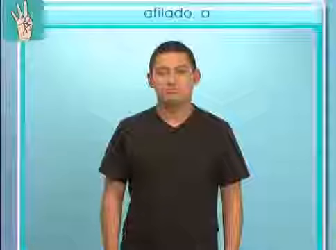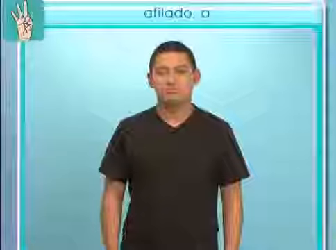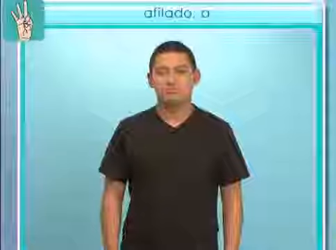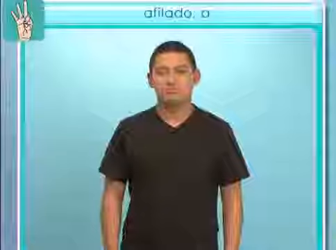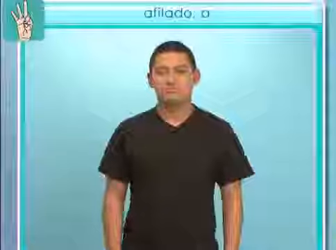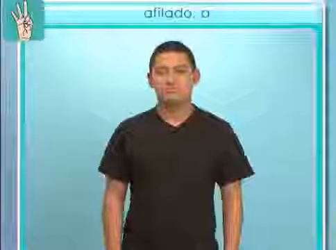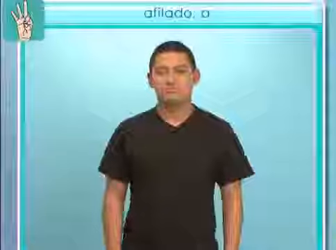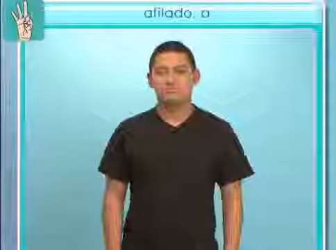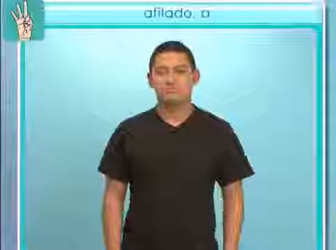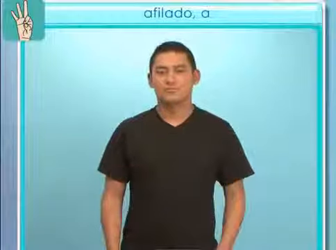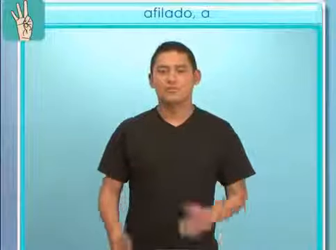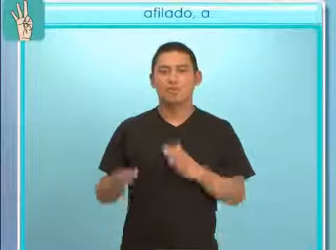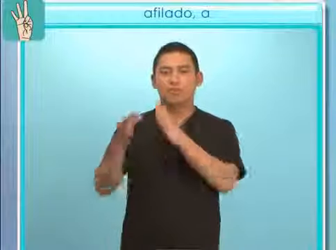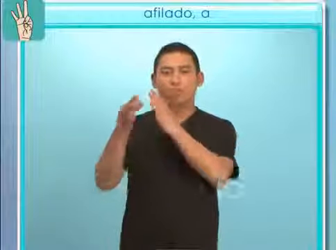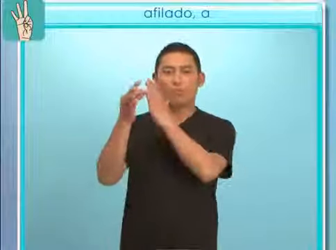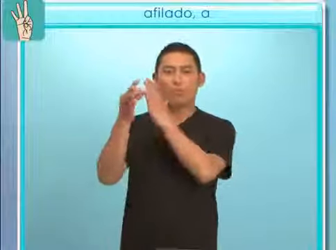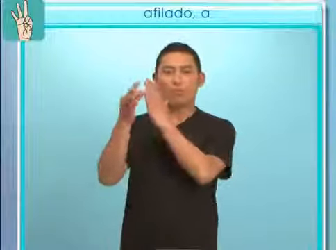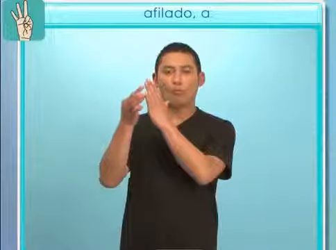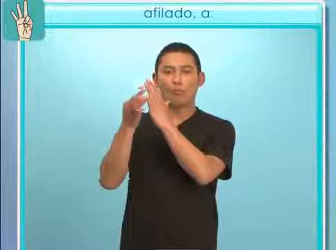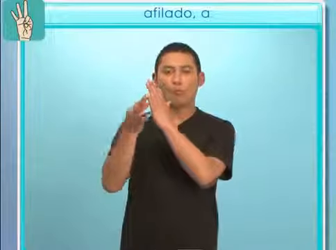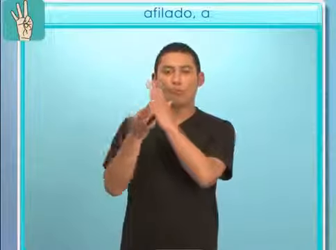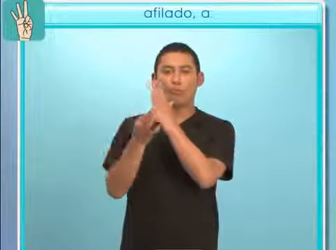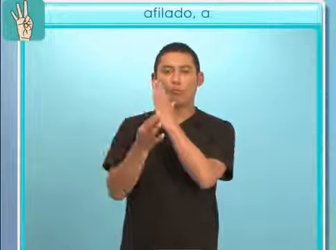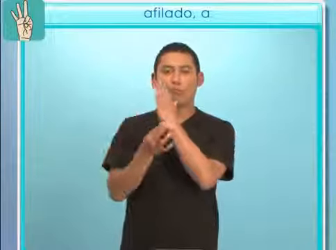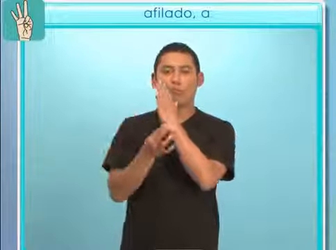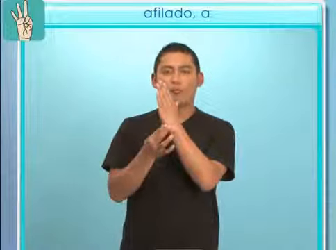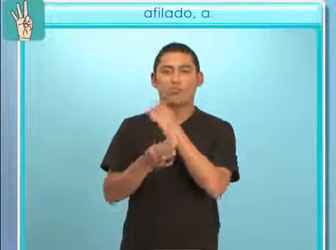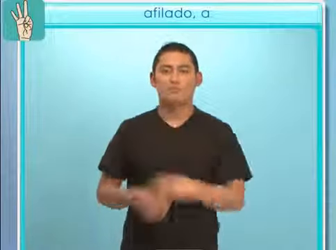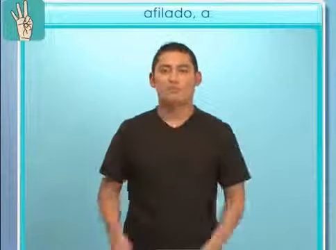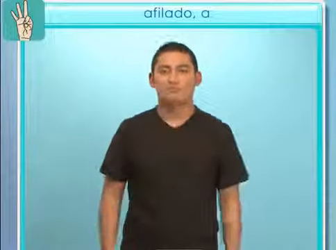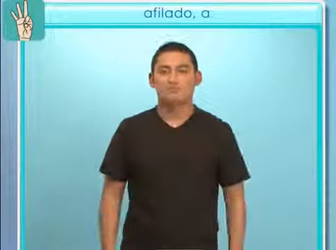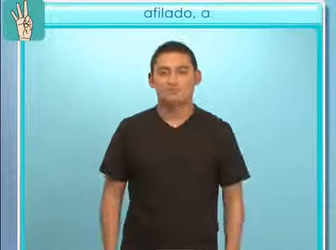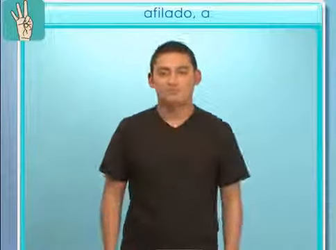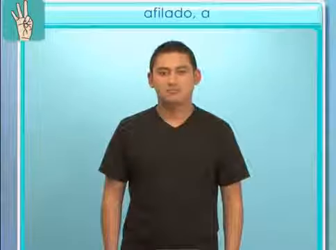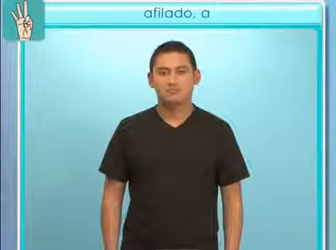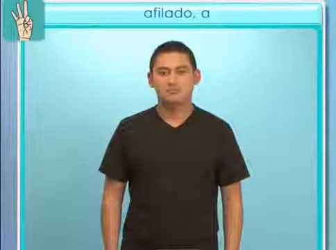AFILADA